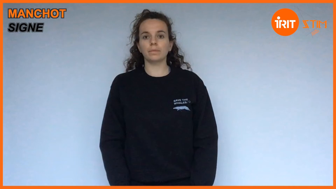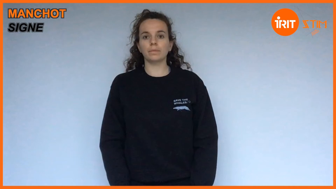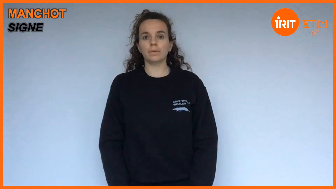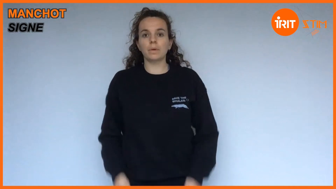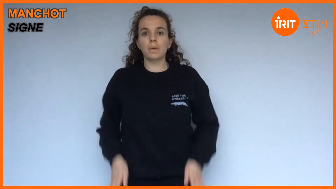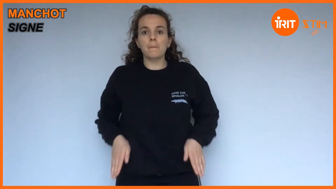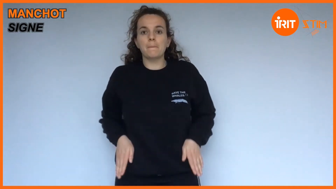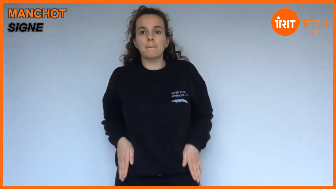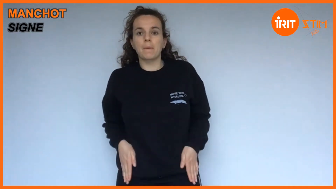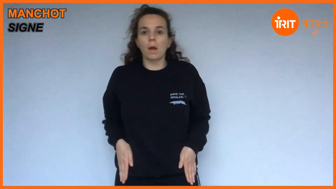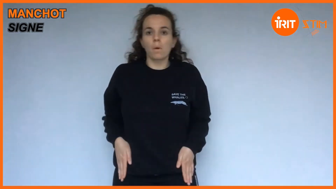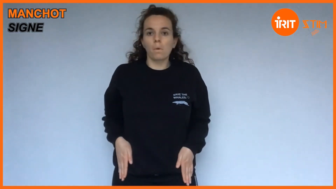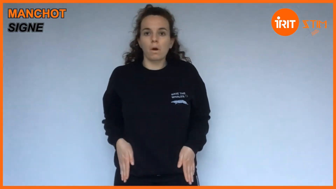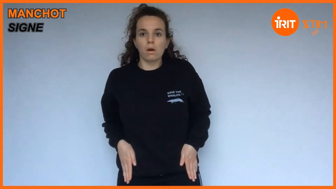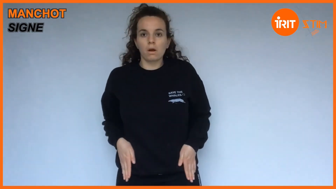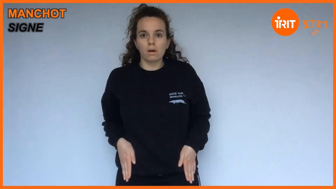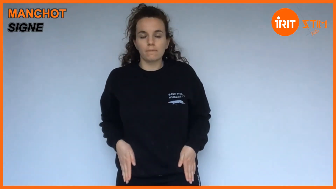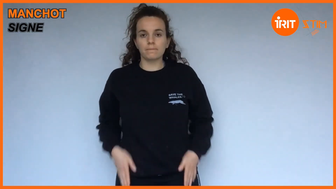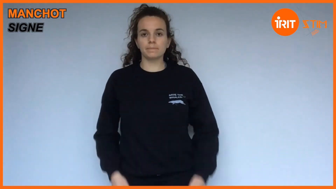Manchot